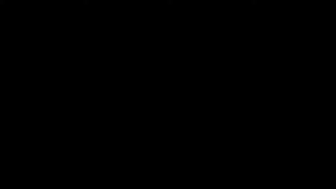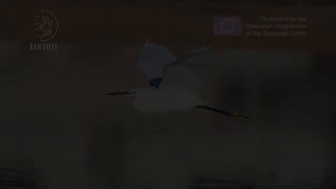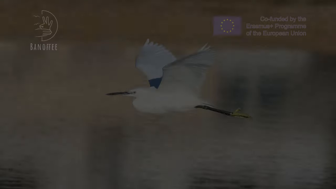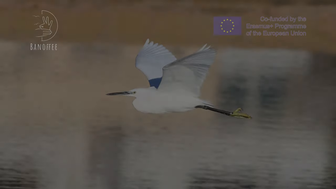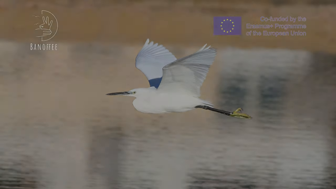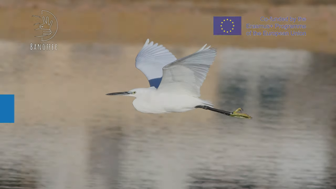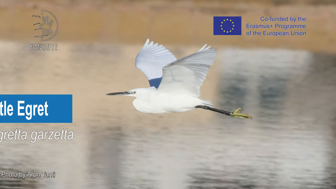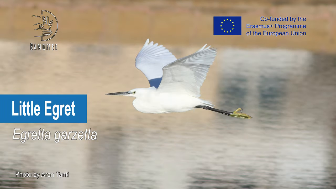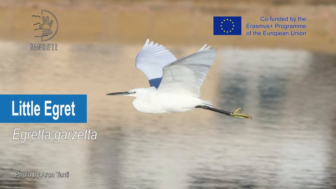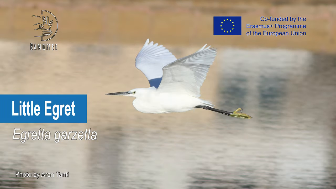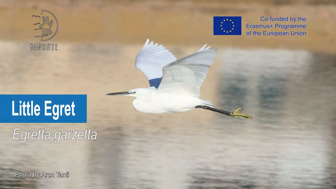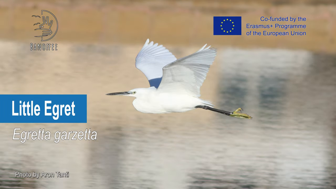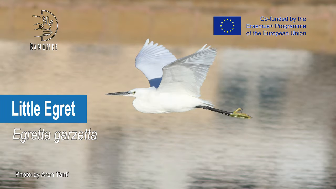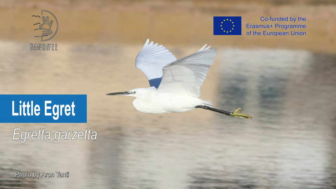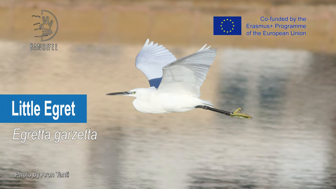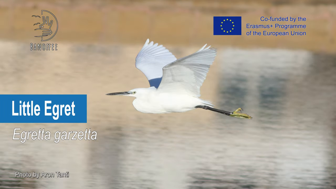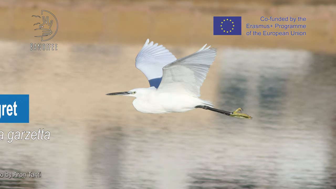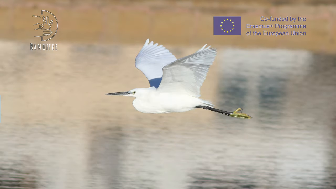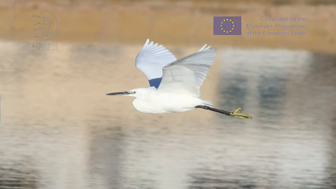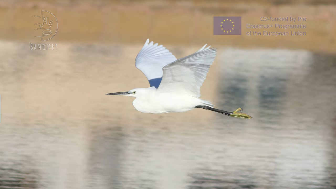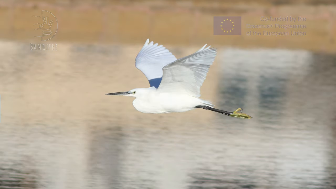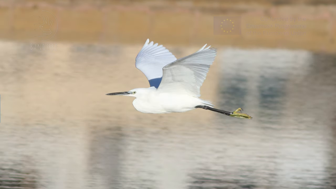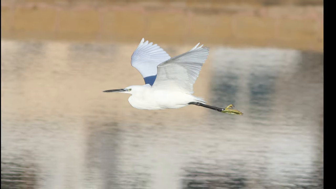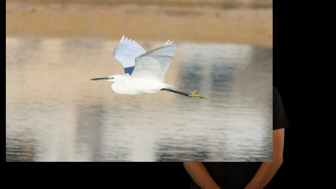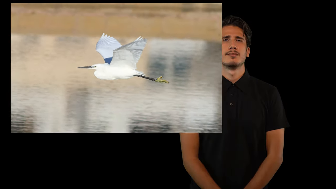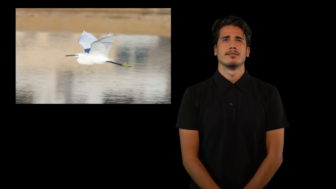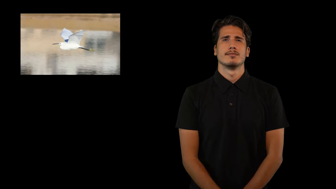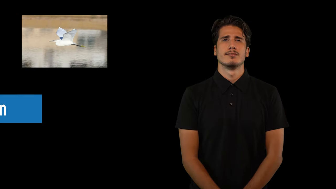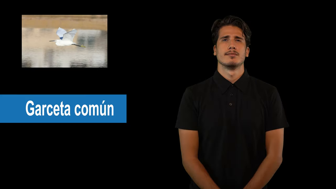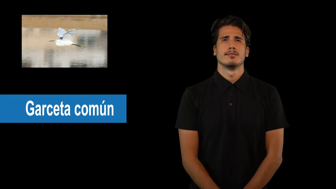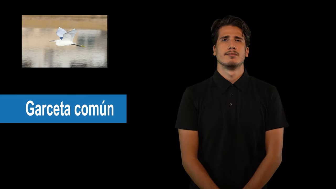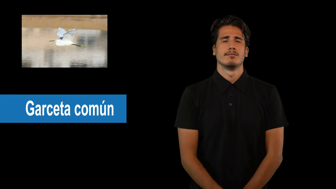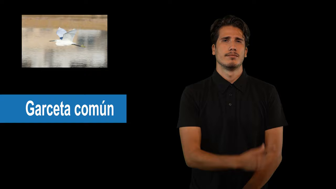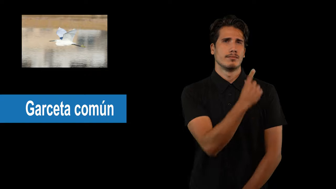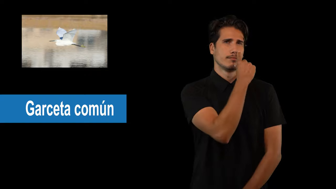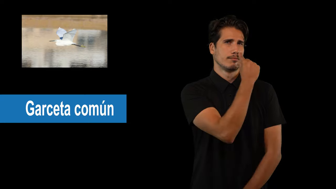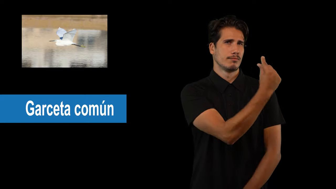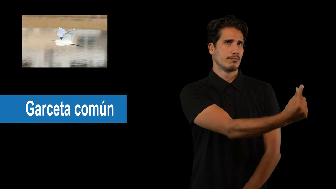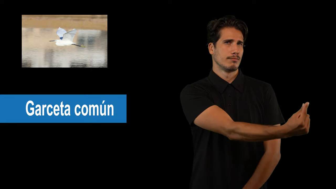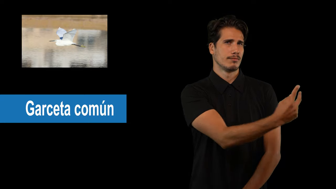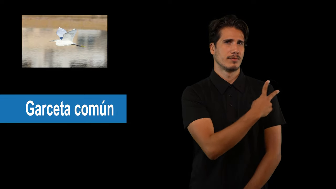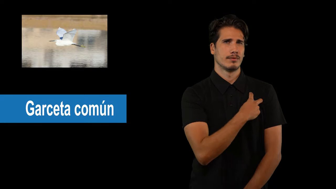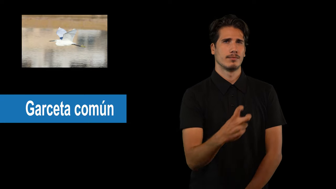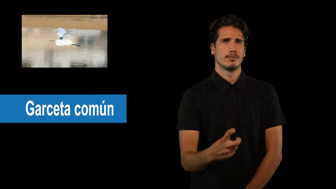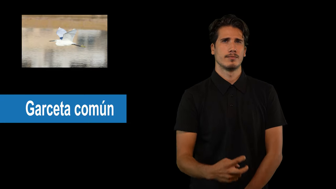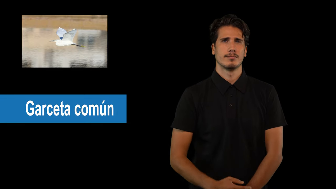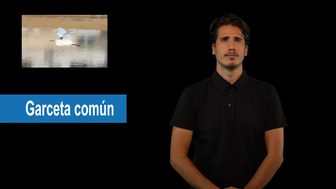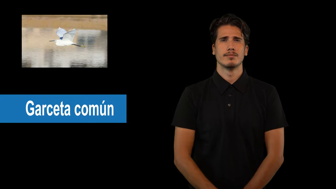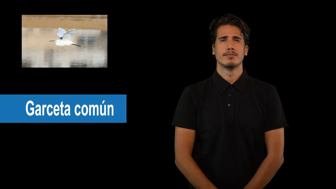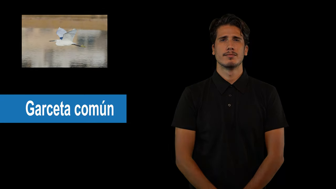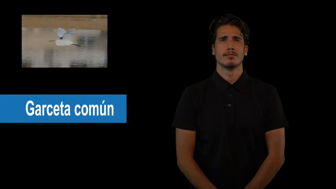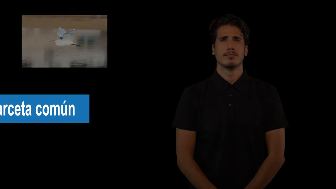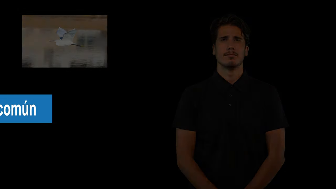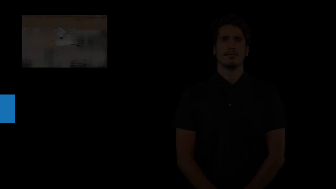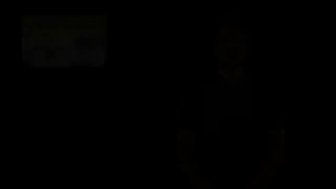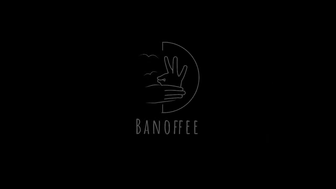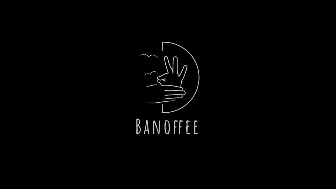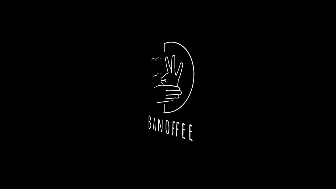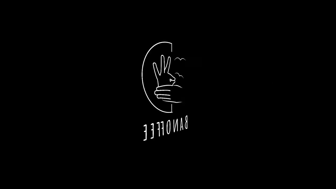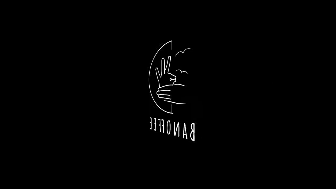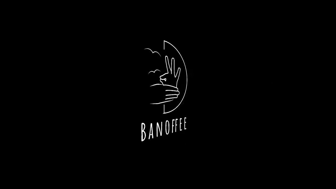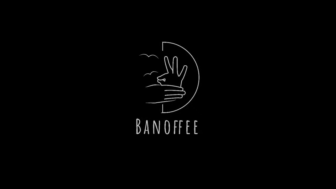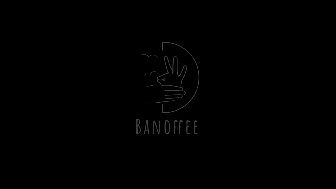Garceta común